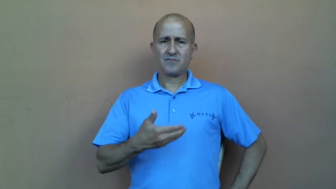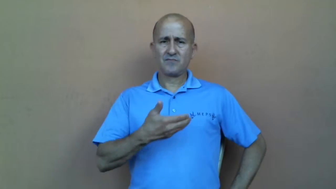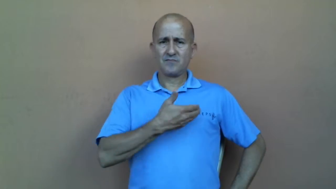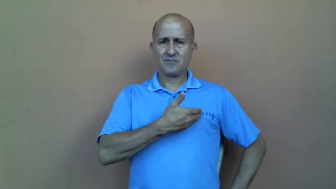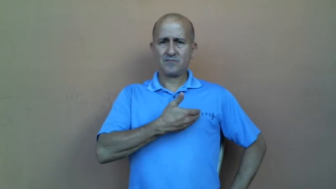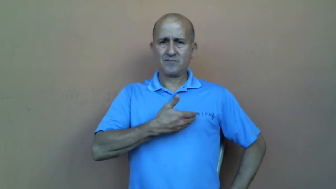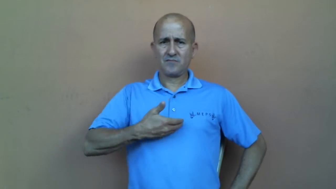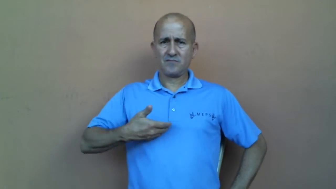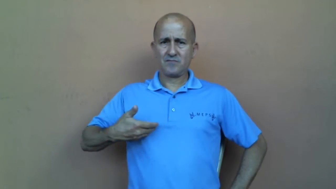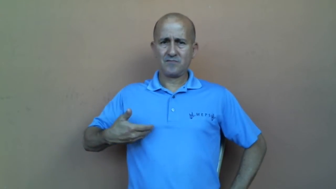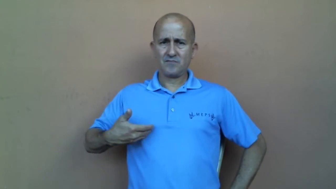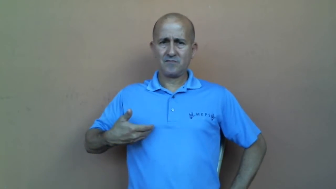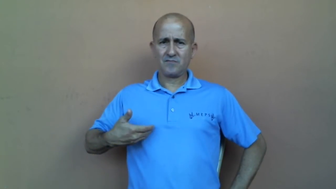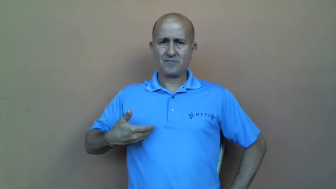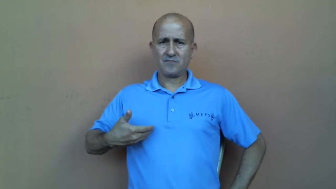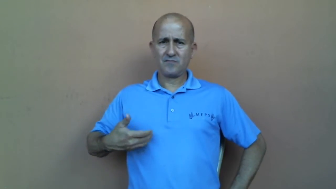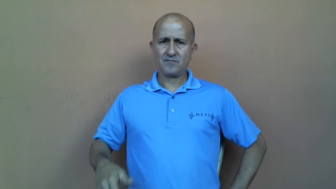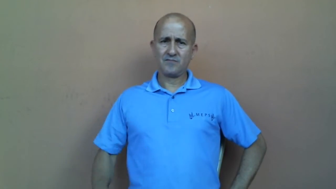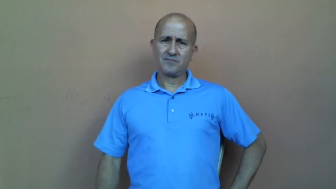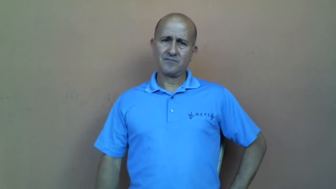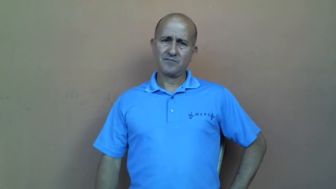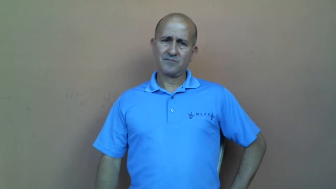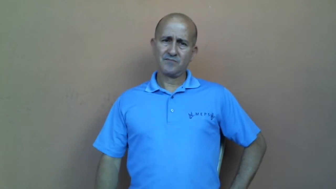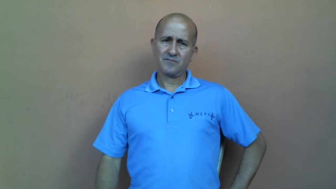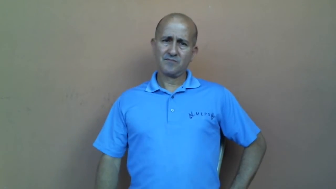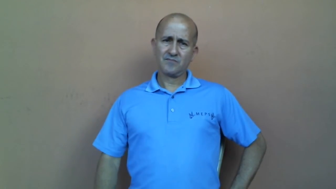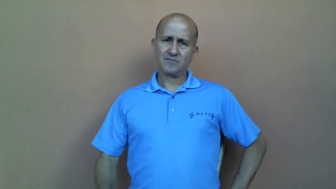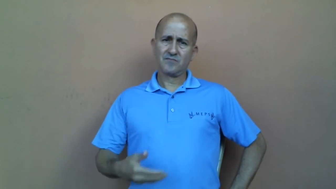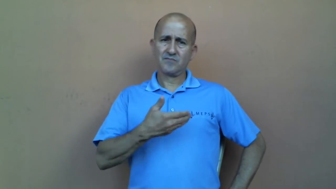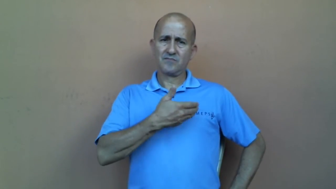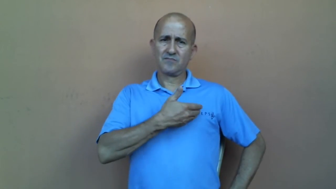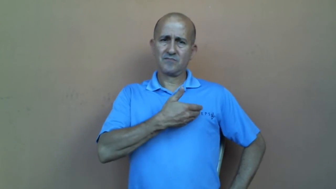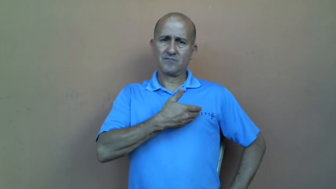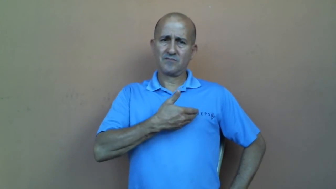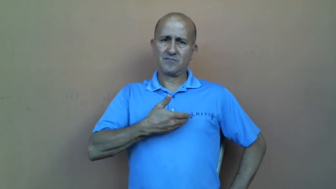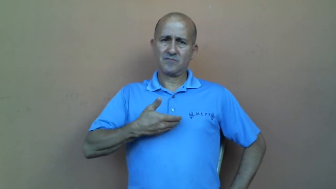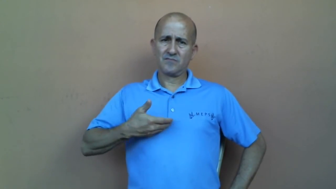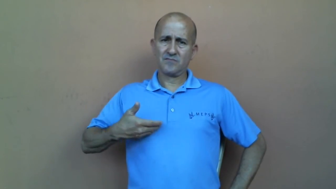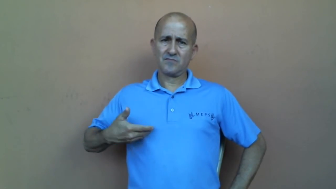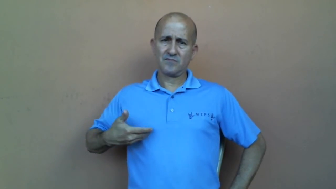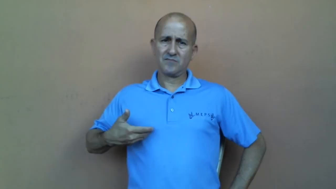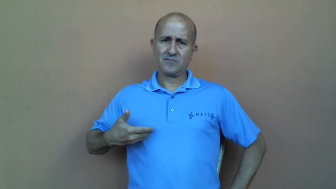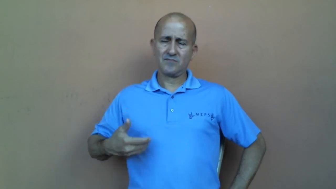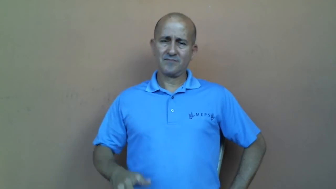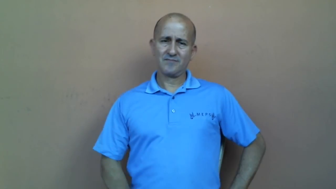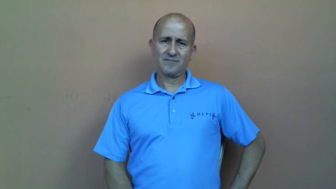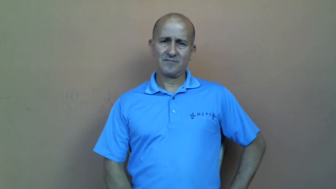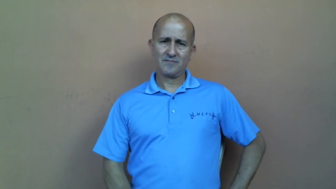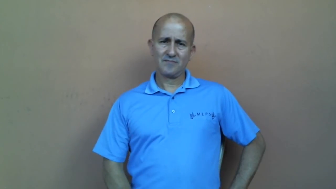pecho